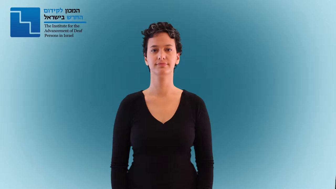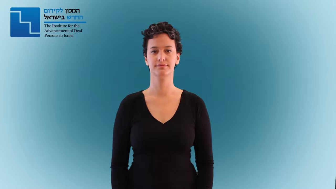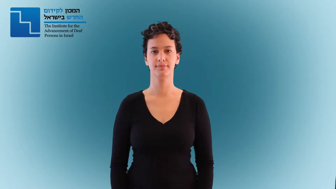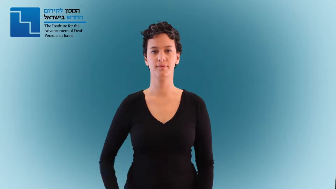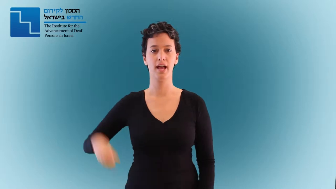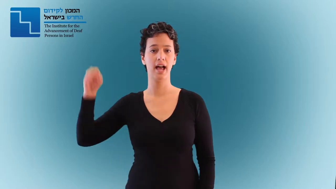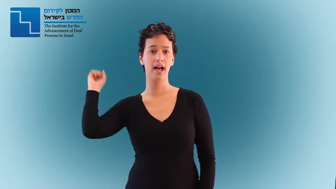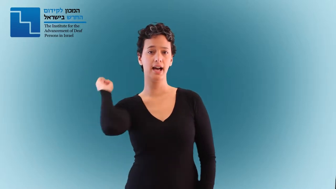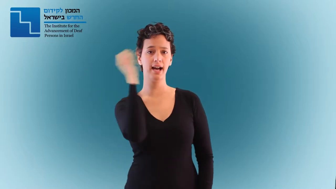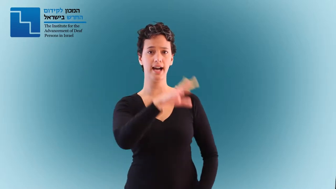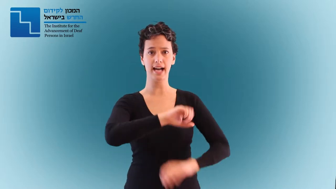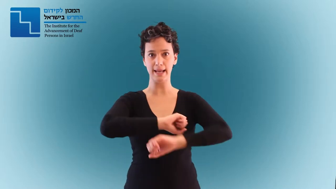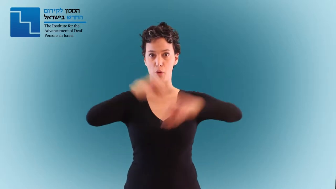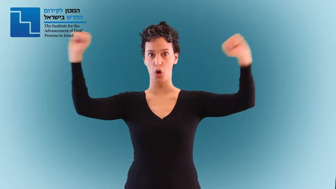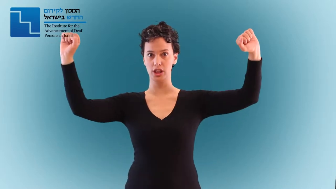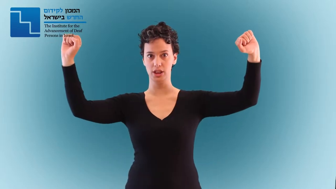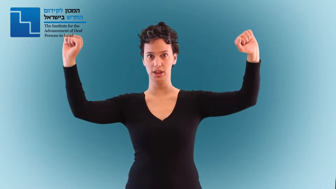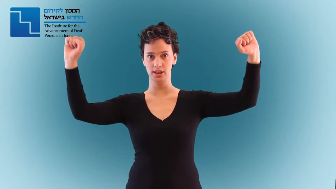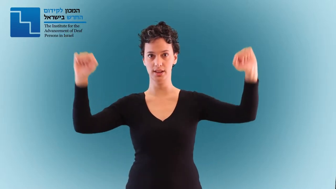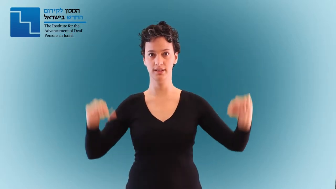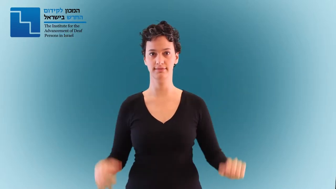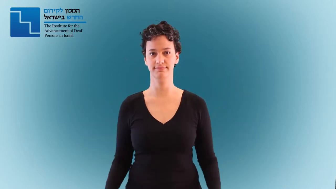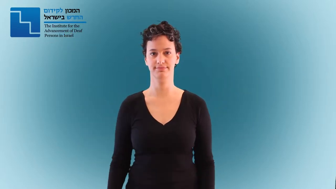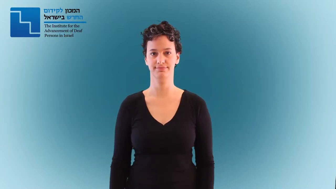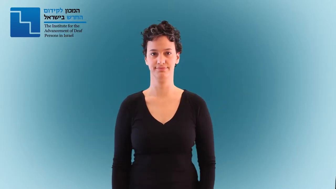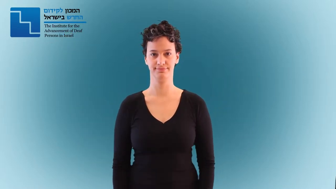רימון (חומר נפץ)